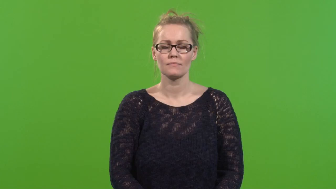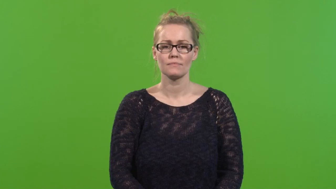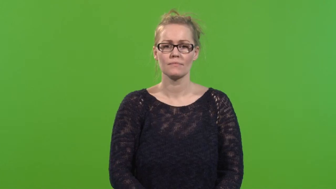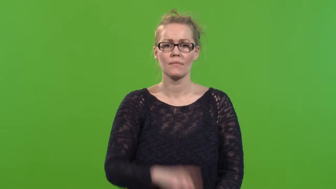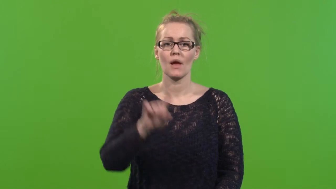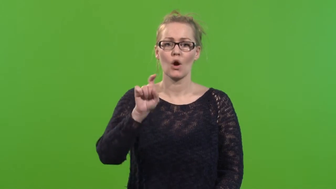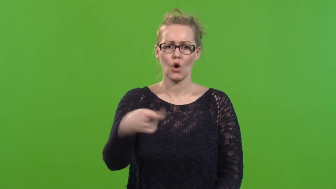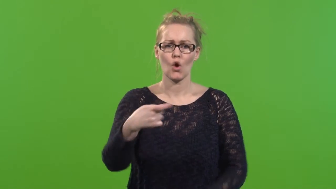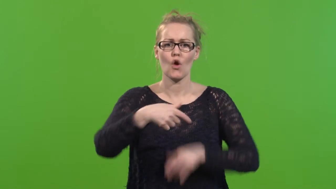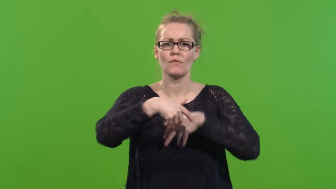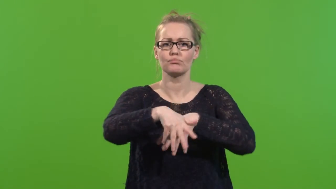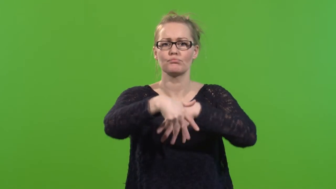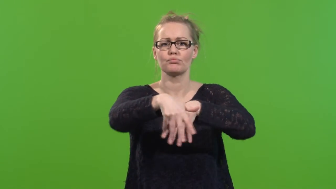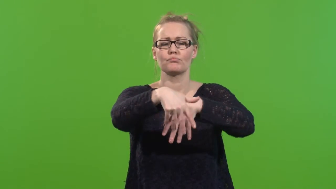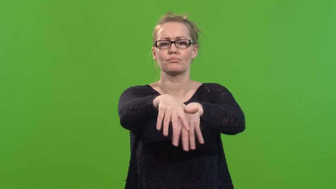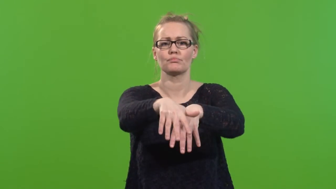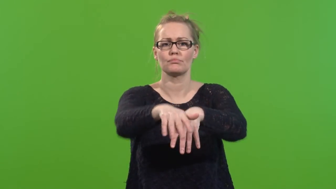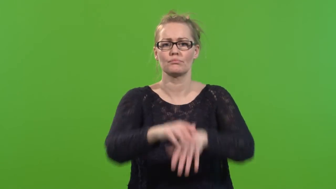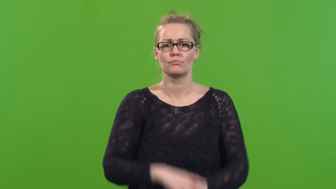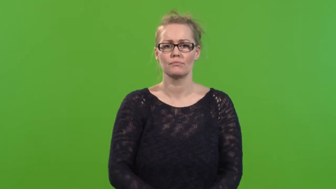Kröfuganga